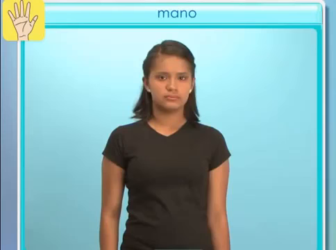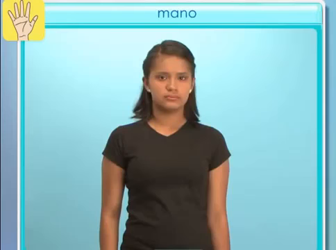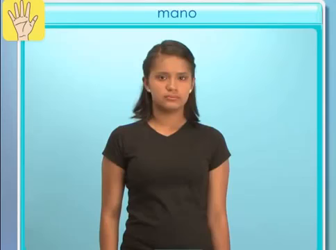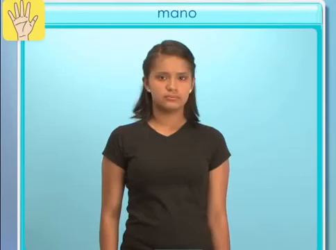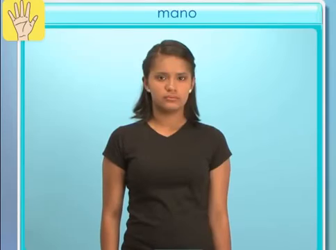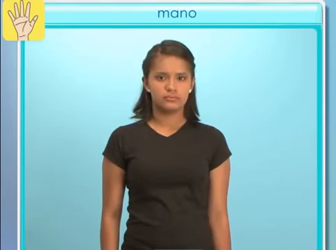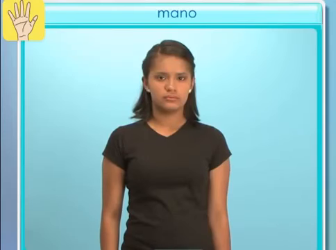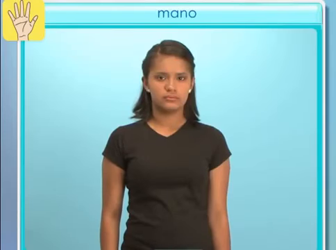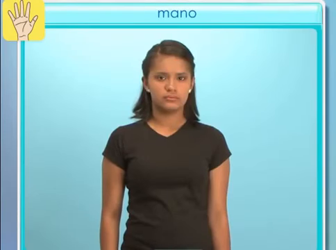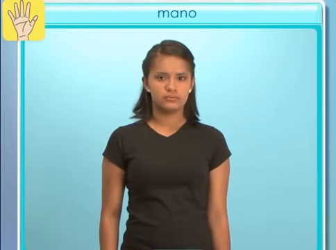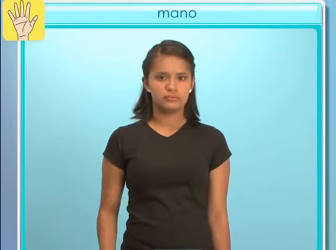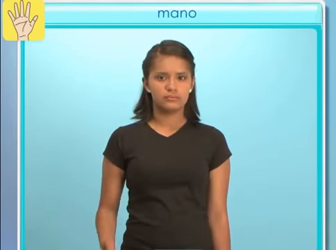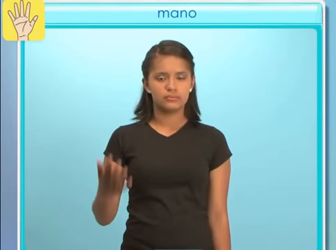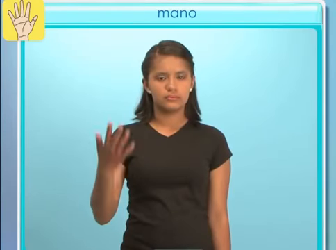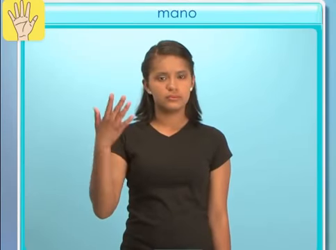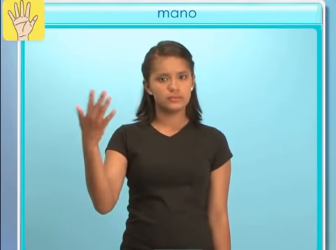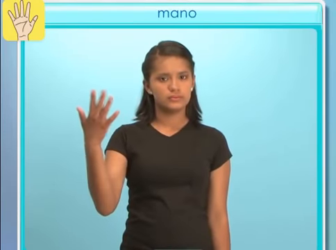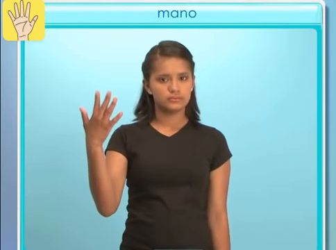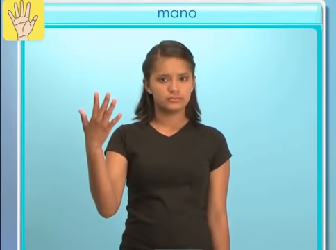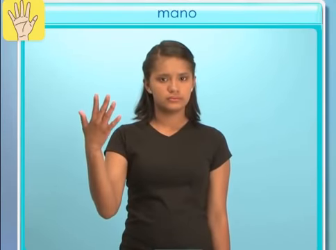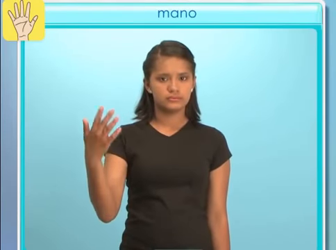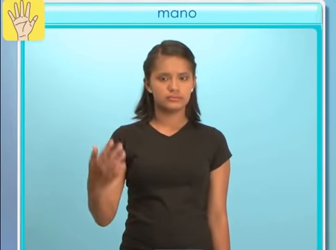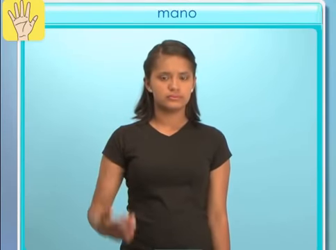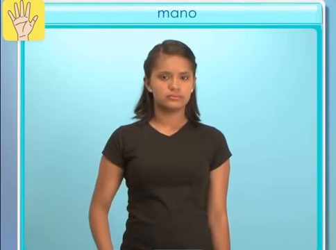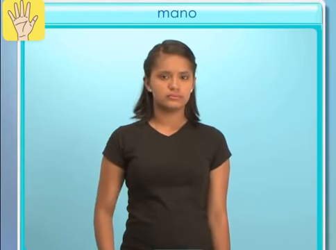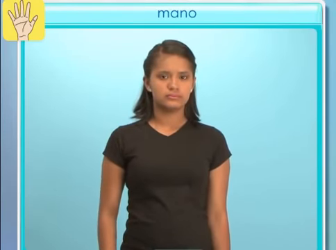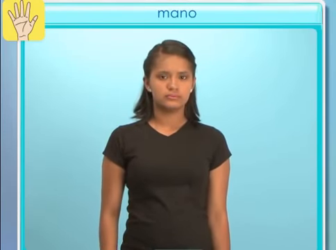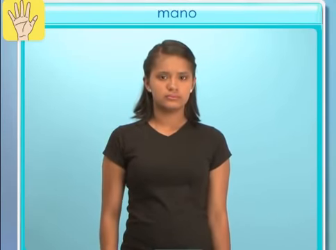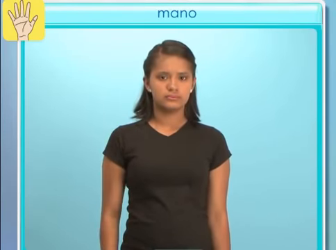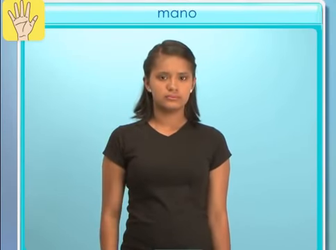MANO